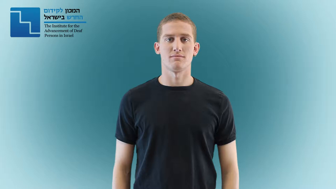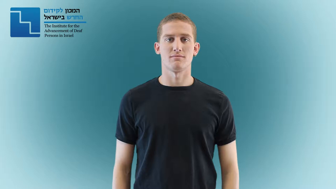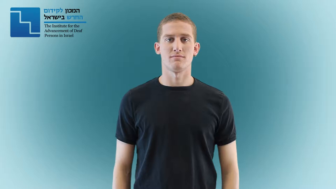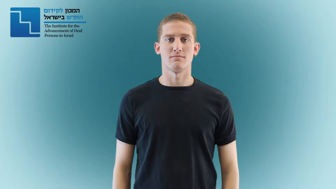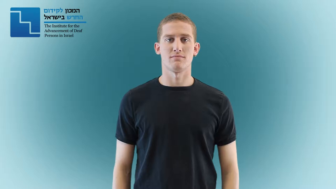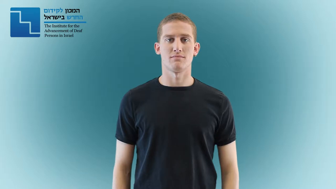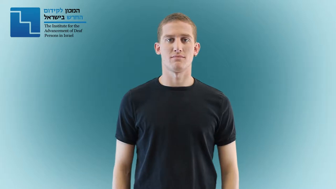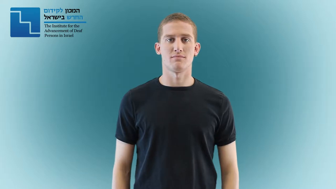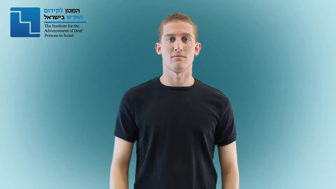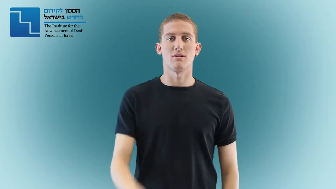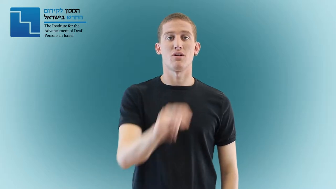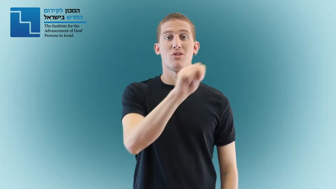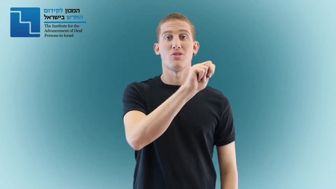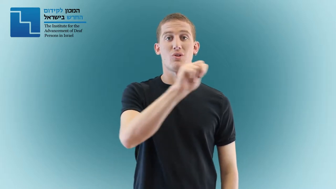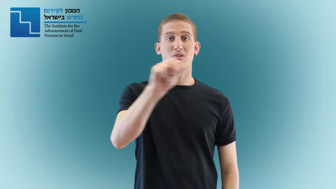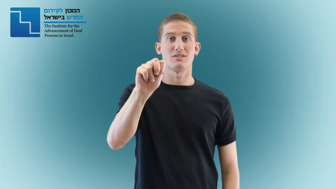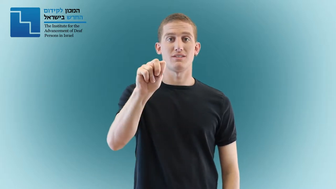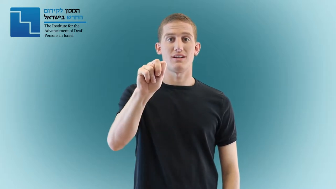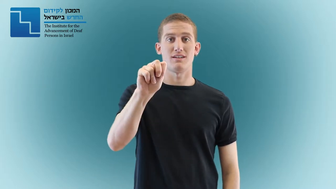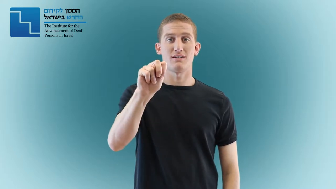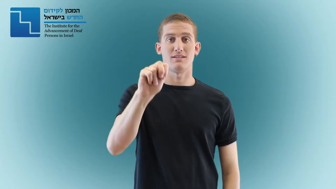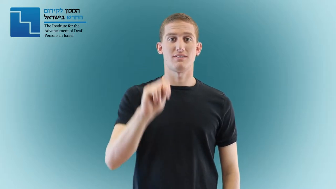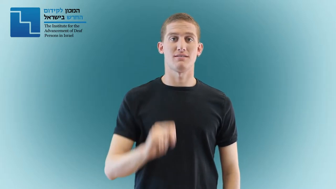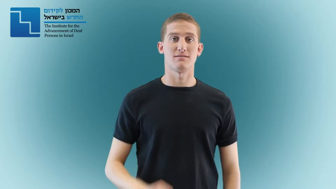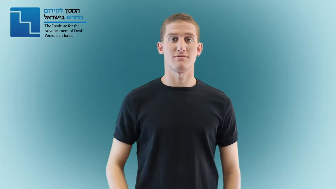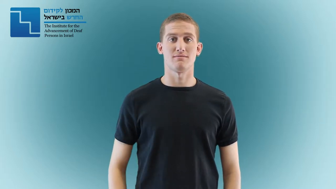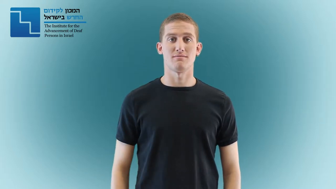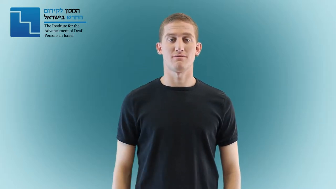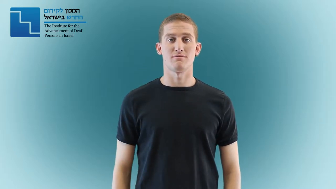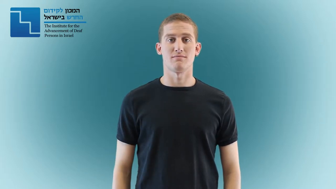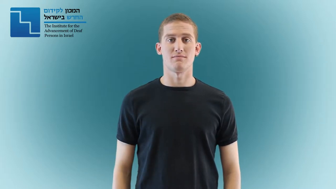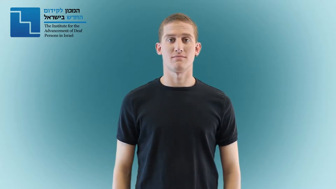נושא